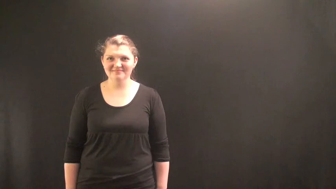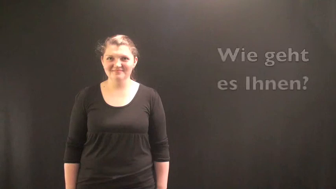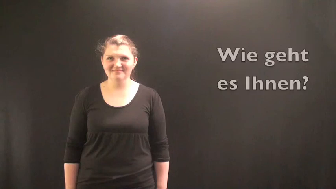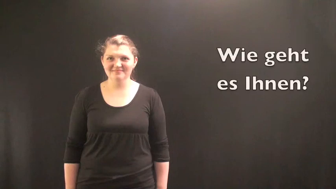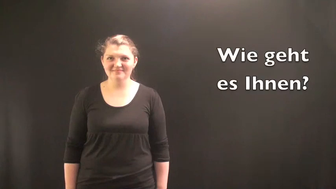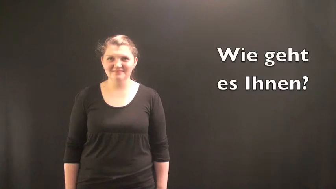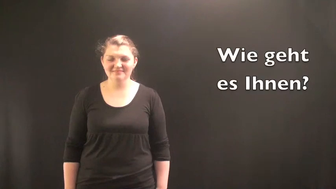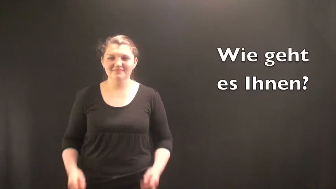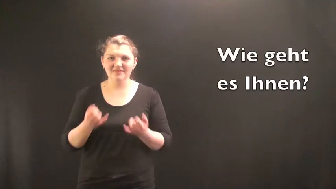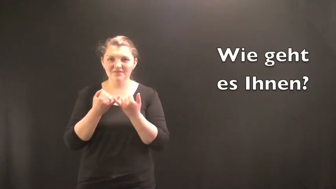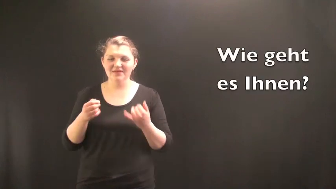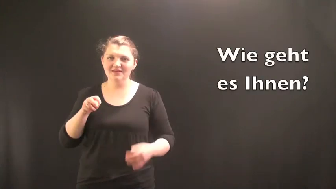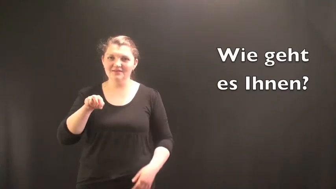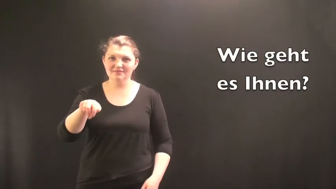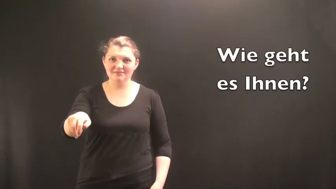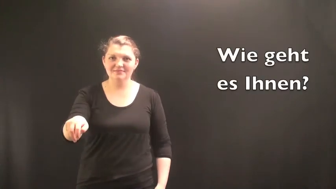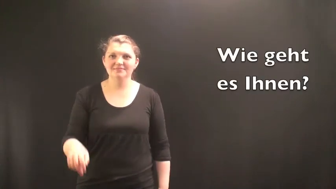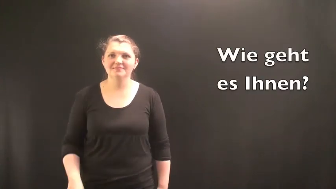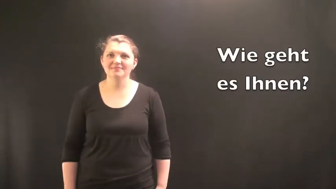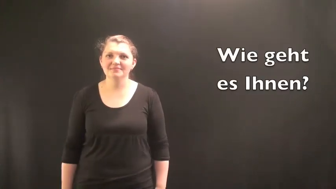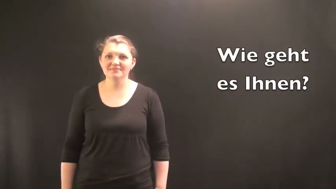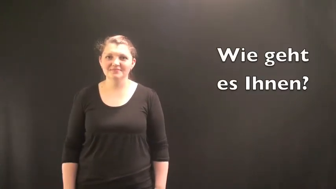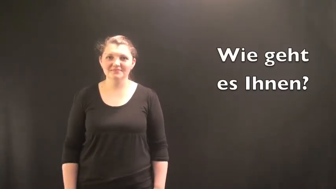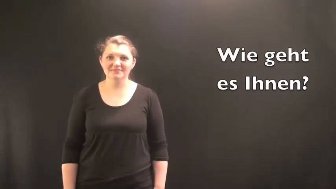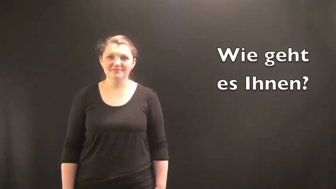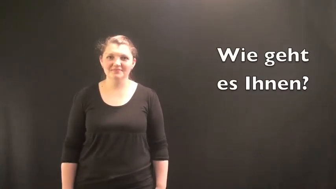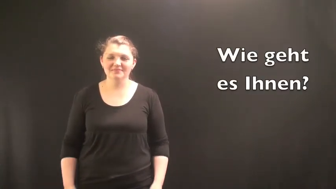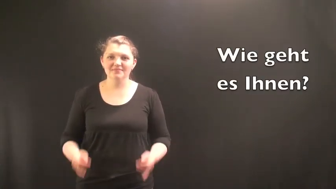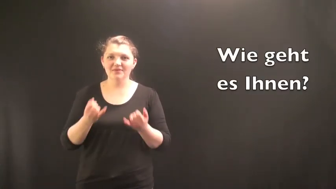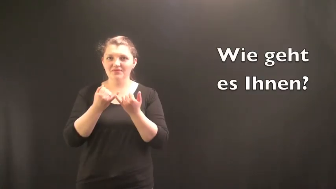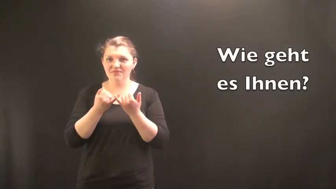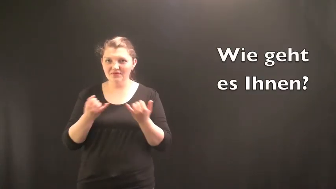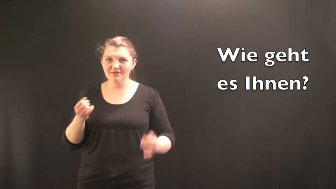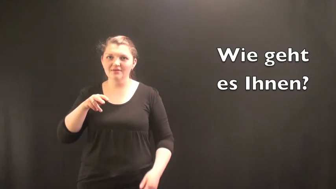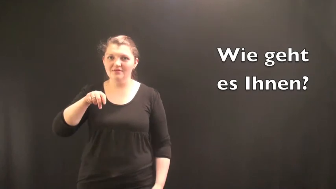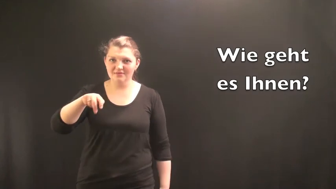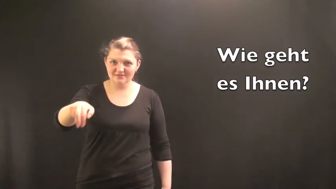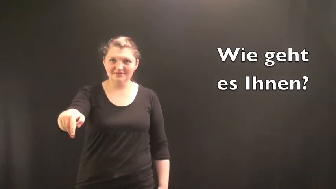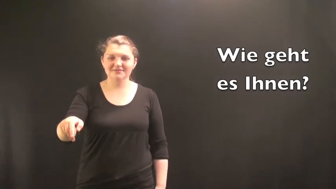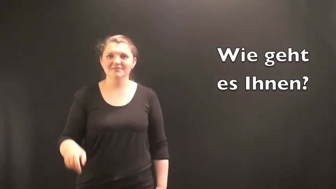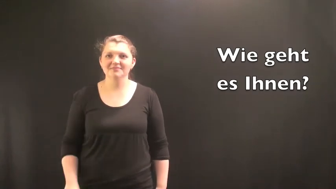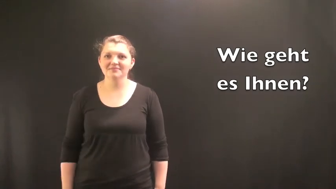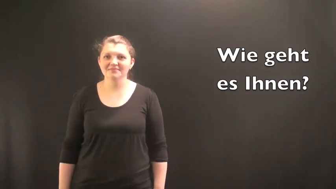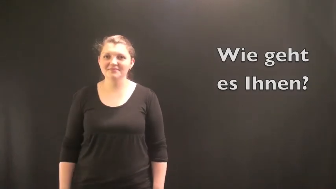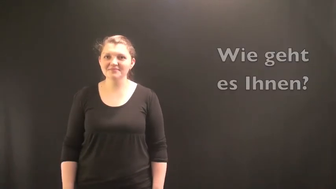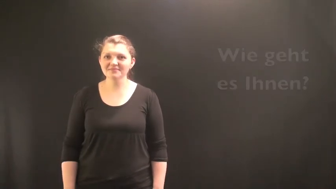Wie geht es Ihnen